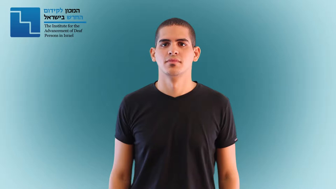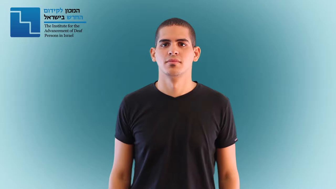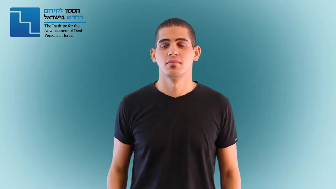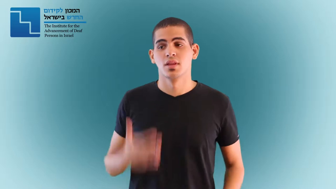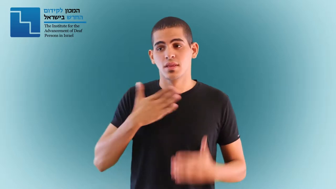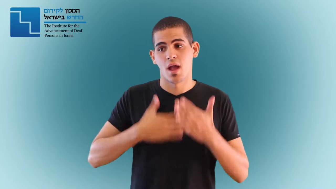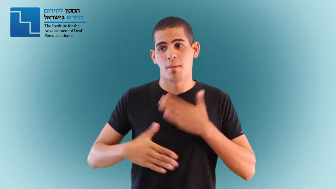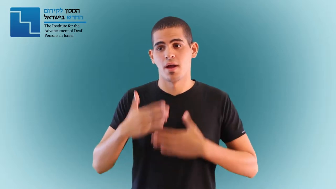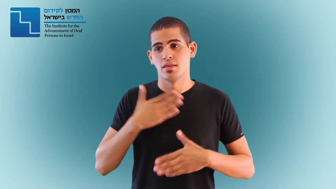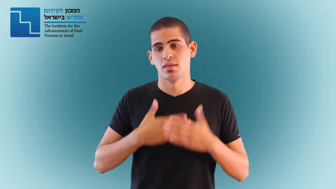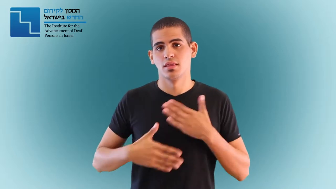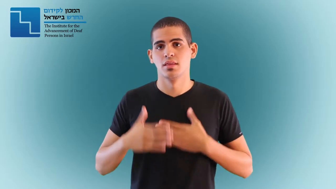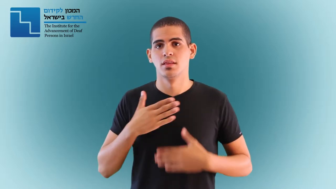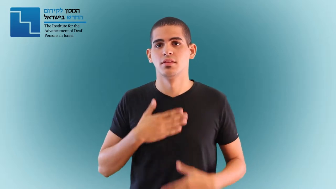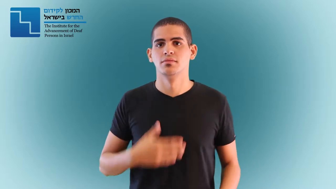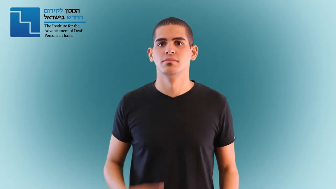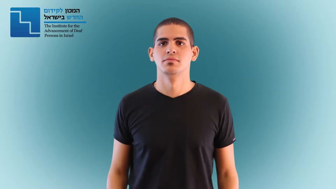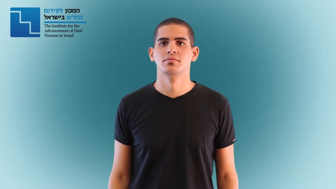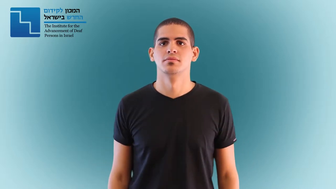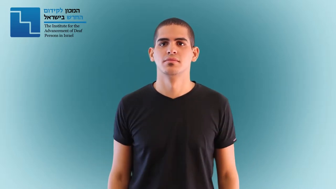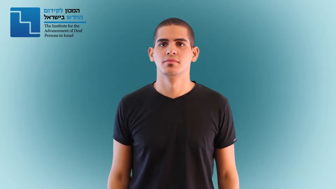נחמד